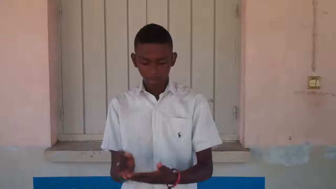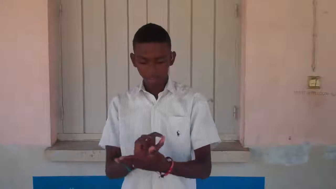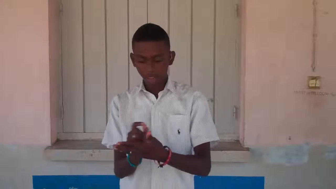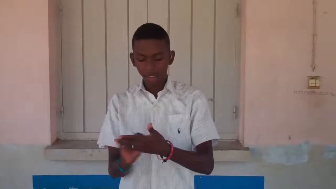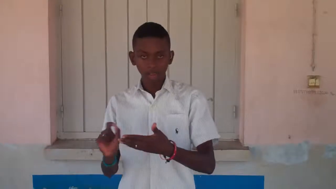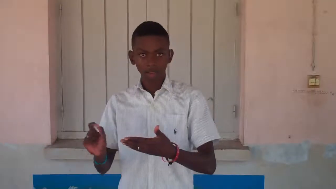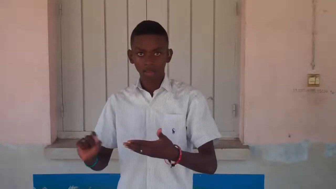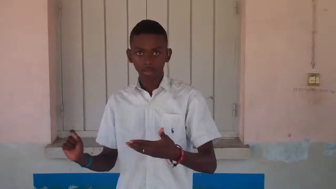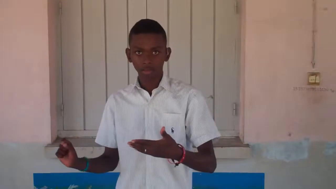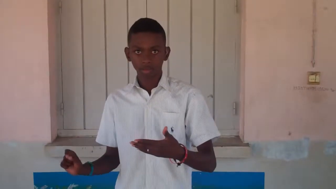mianatra